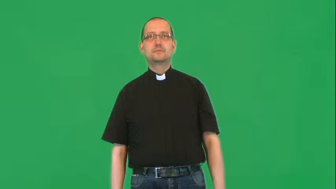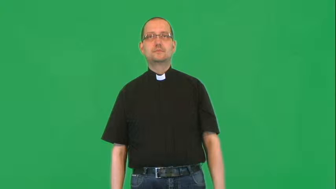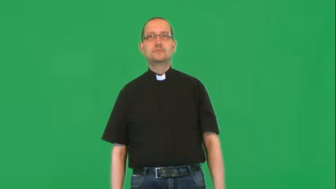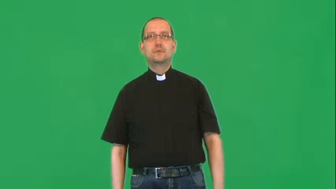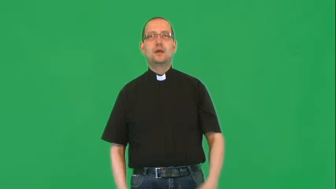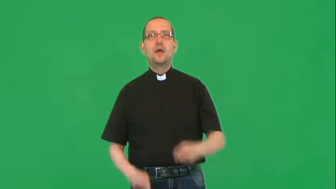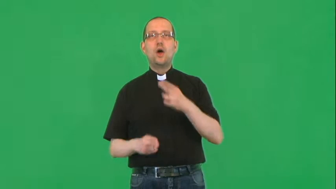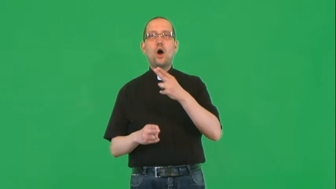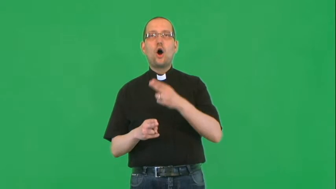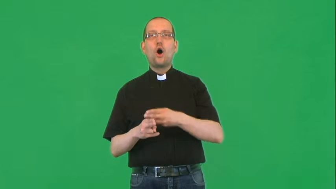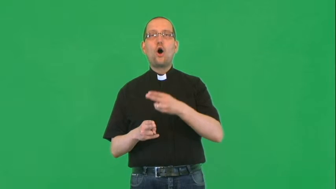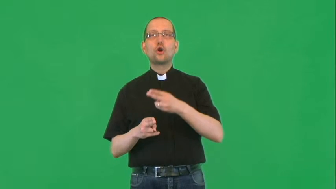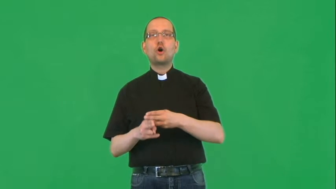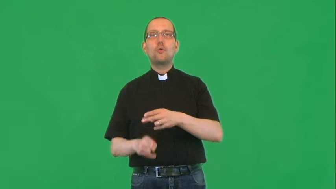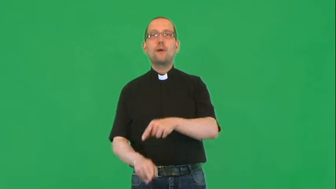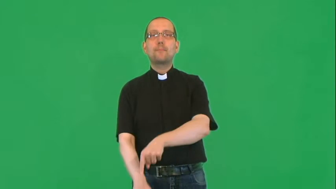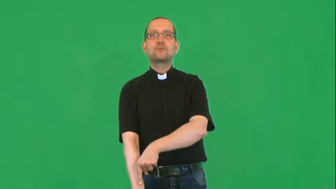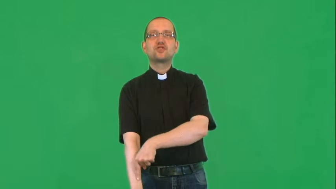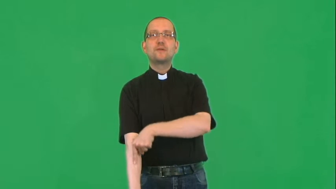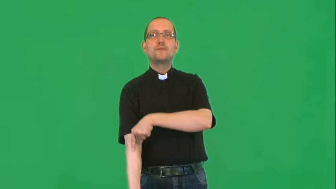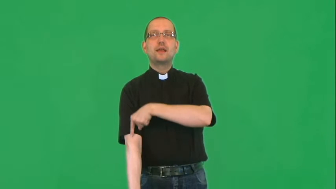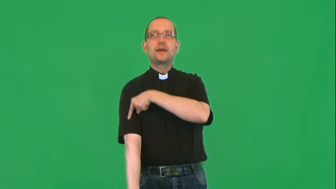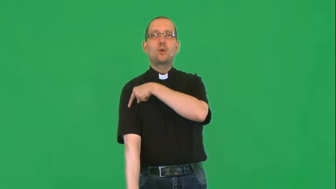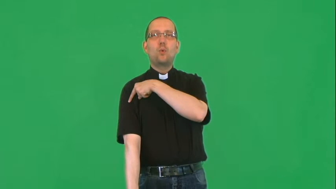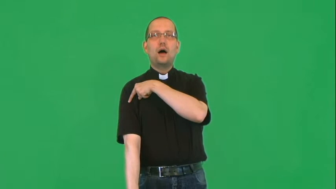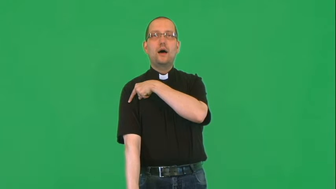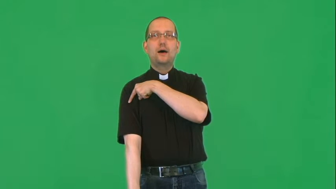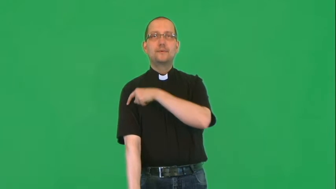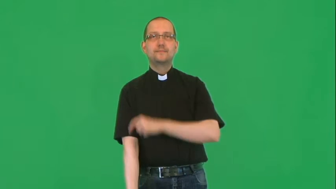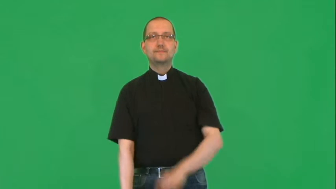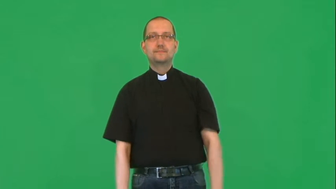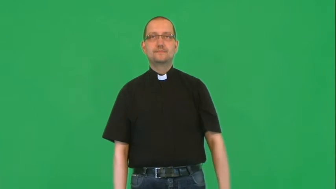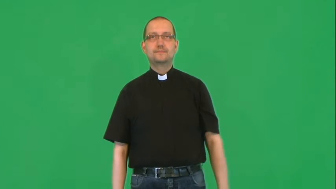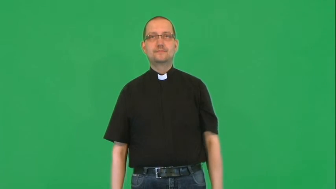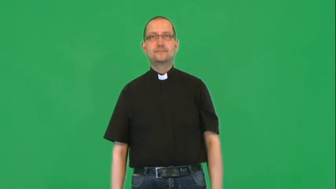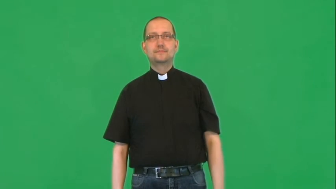choroba przewlekła